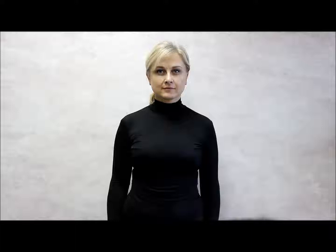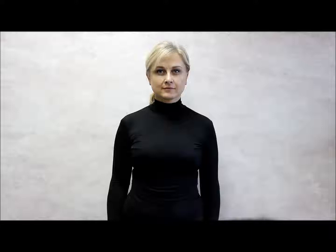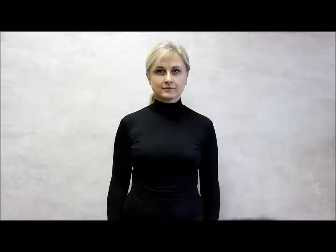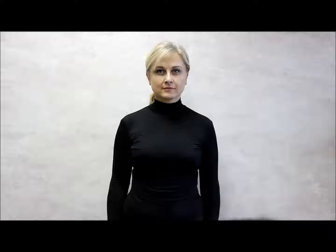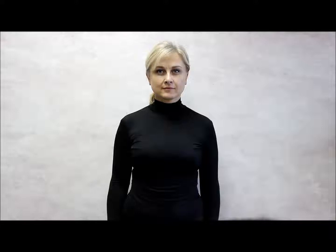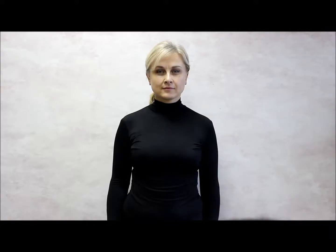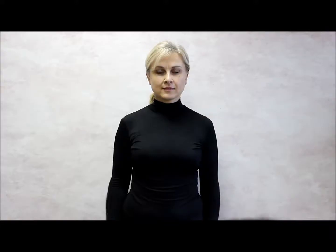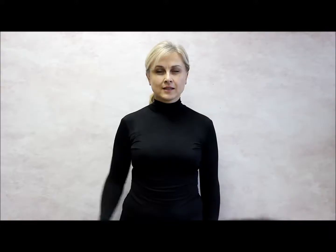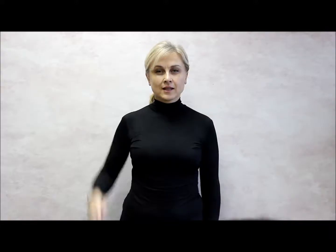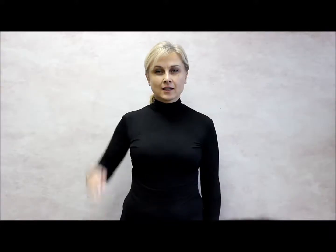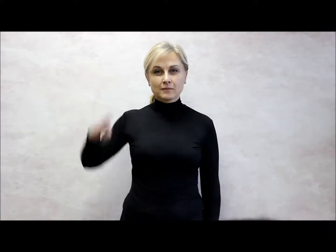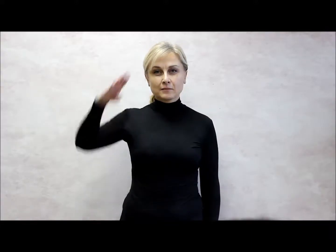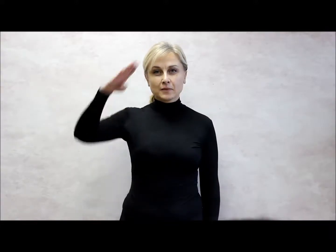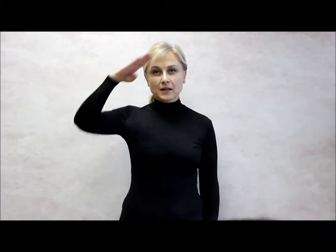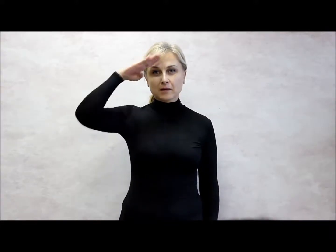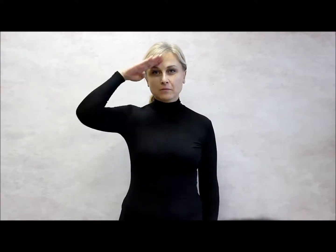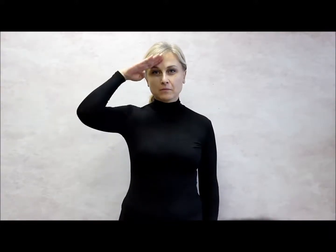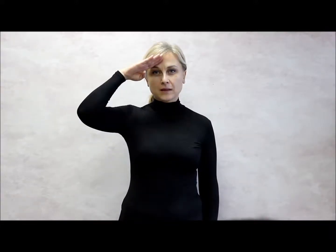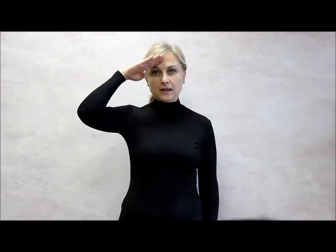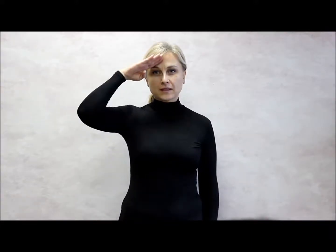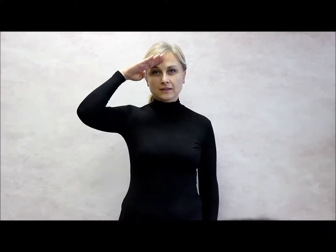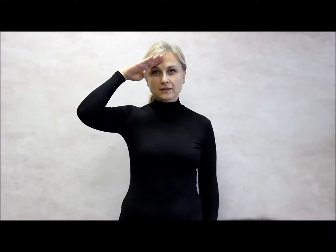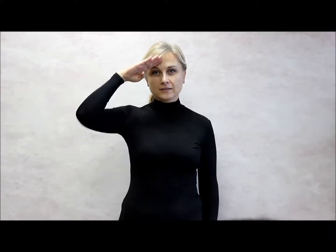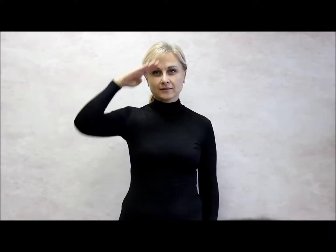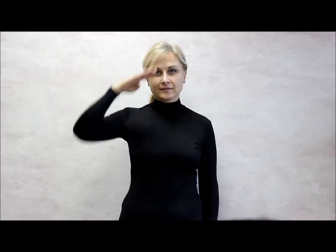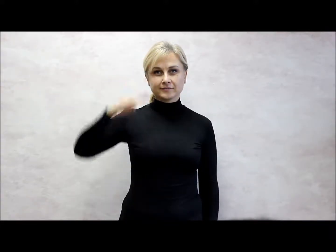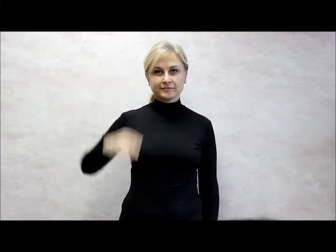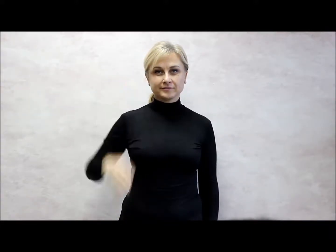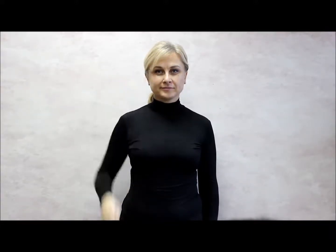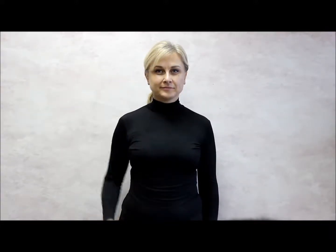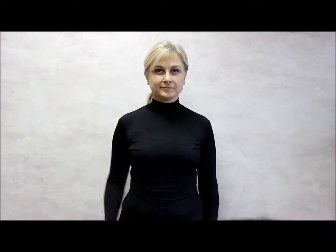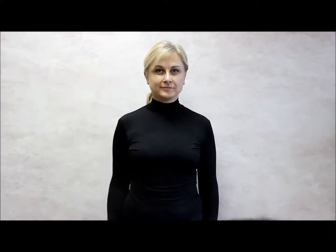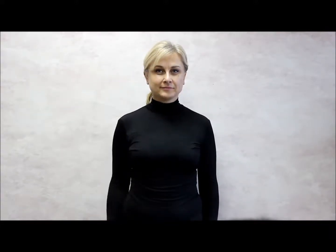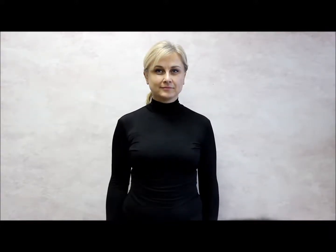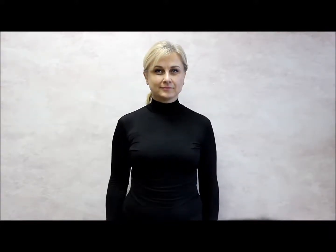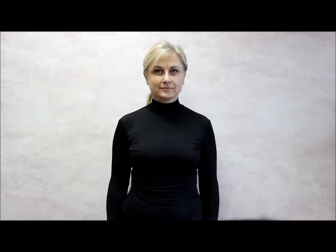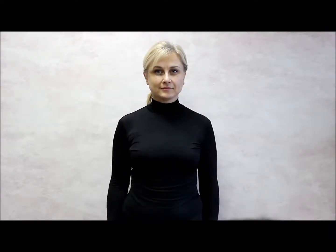Bărbat